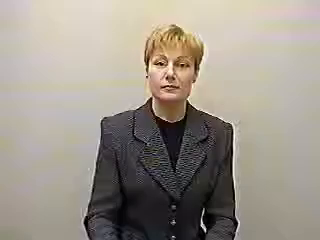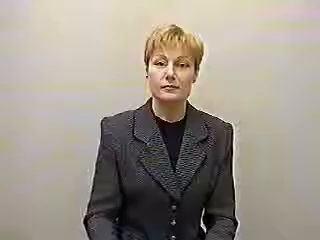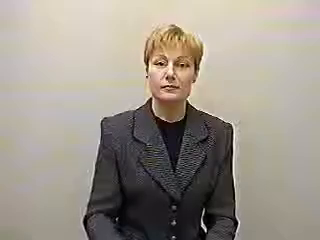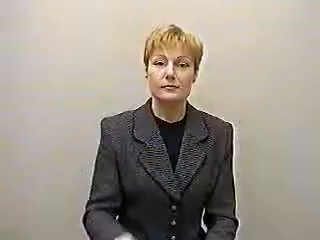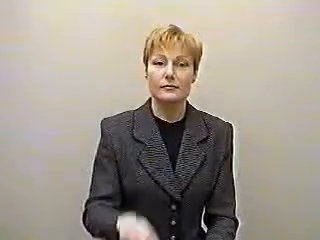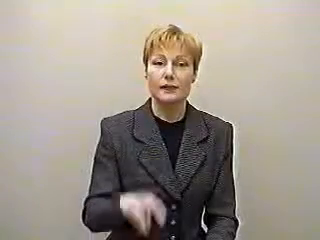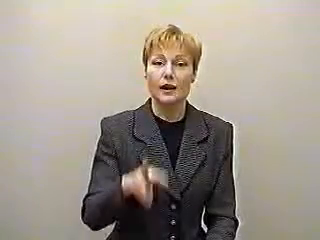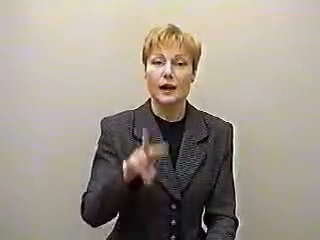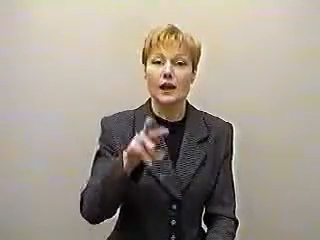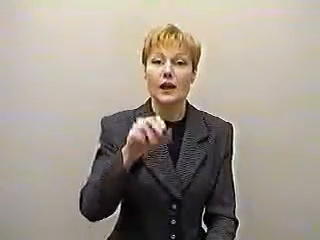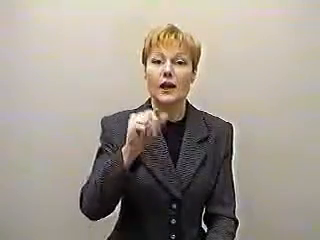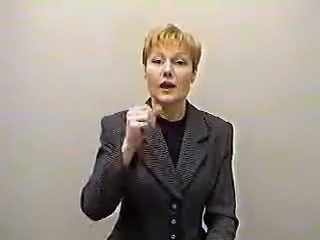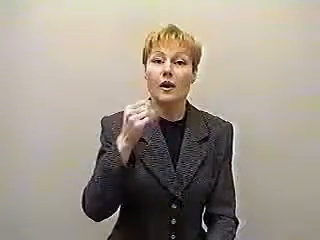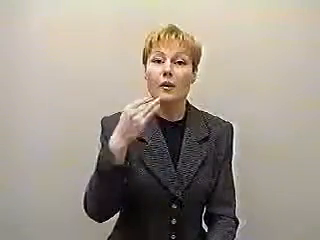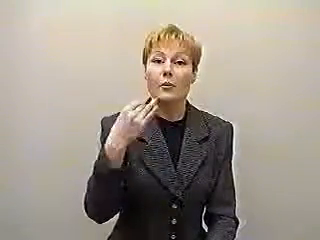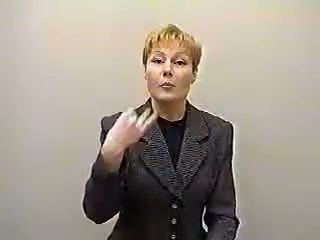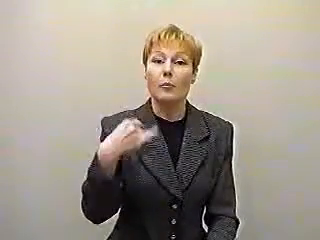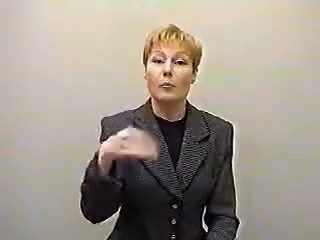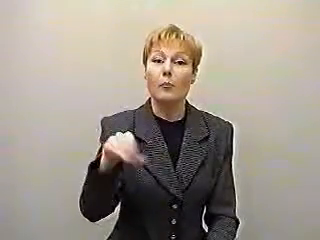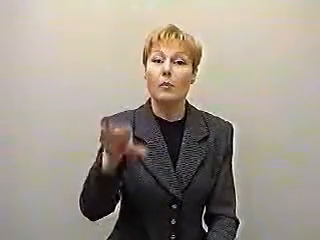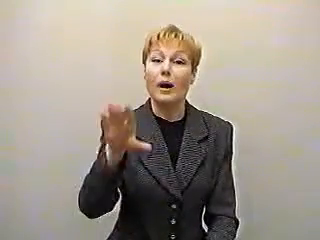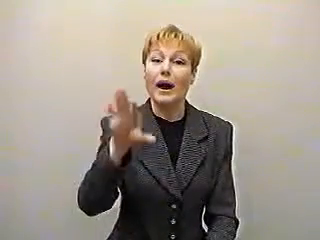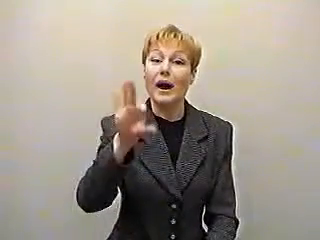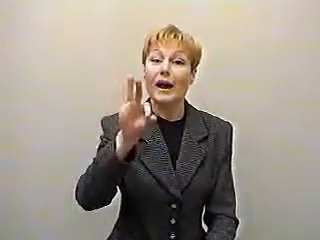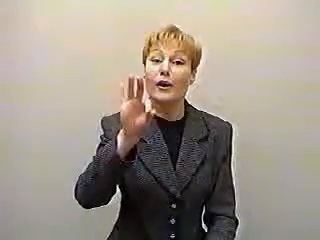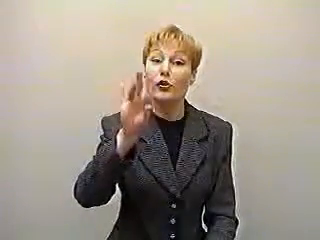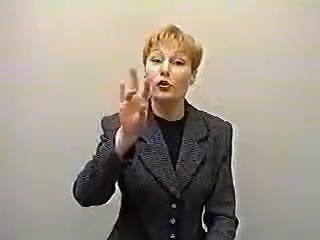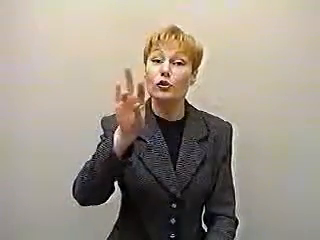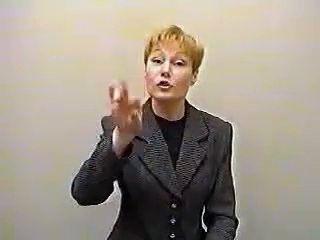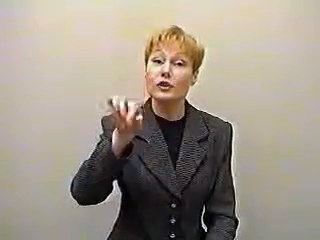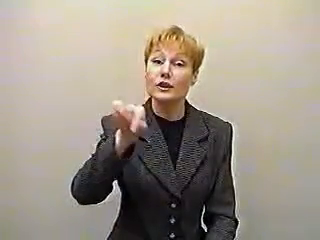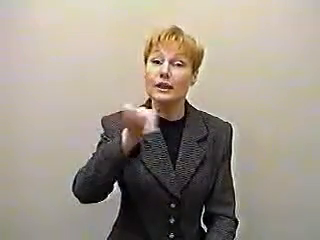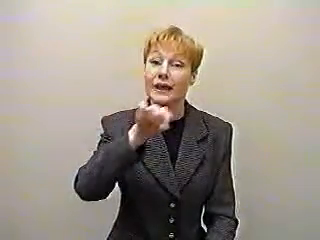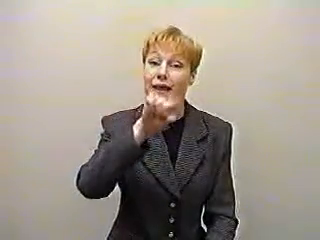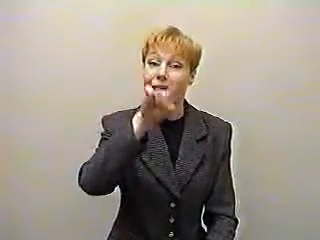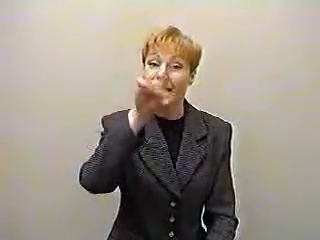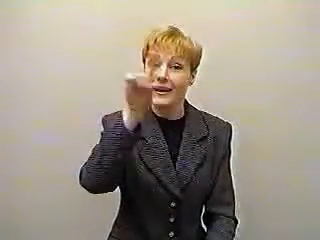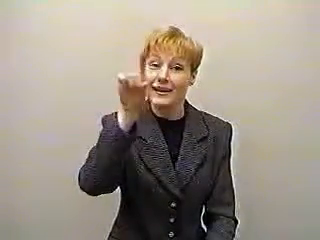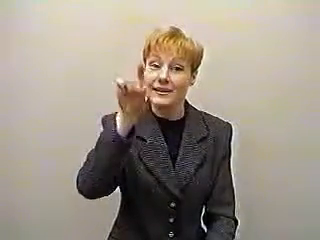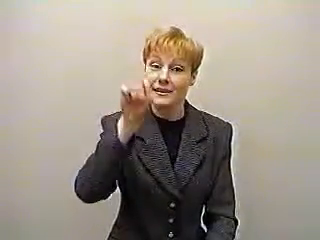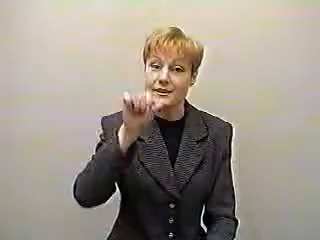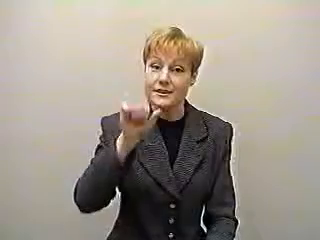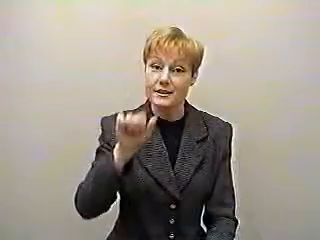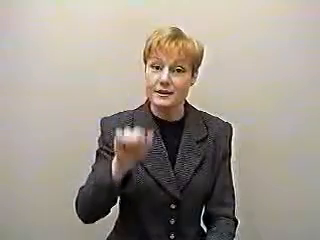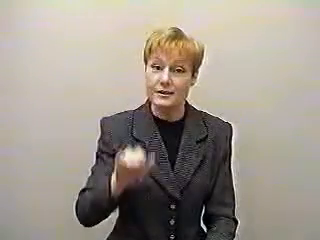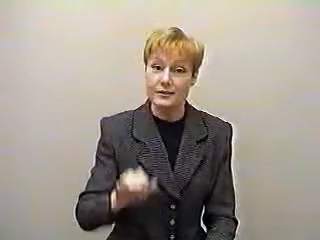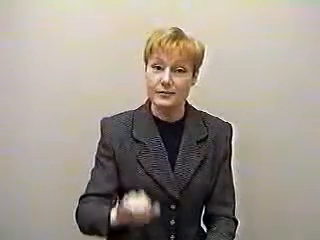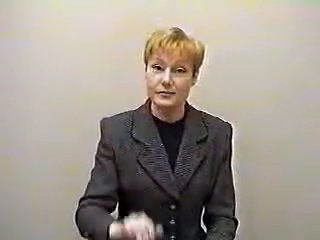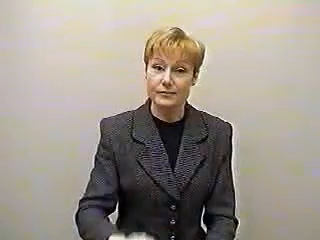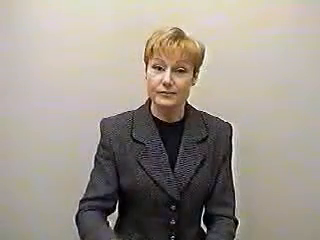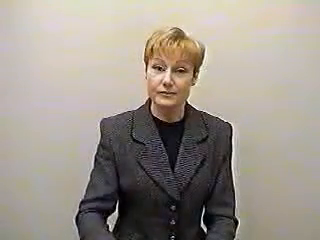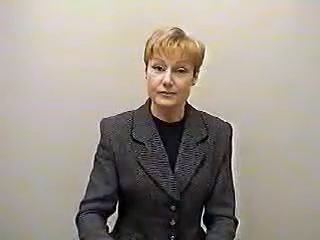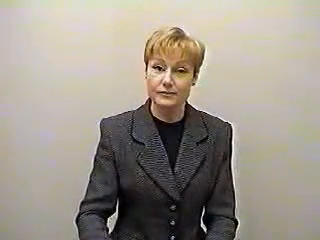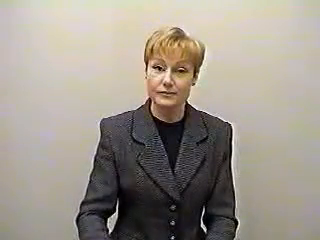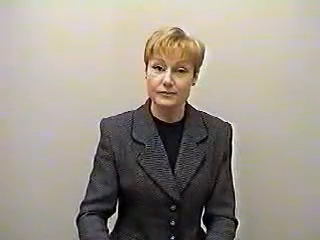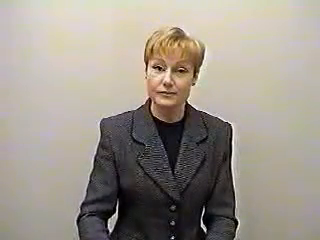майонез